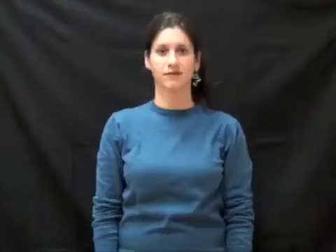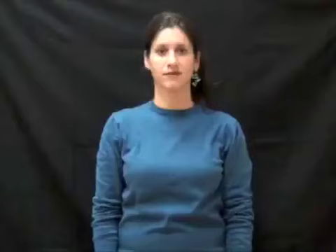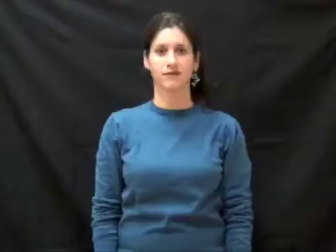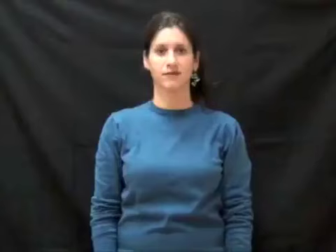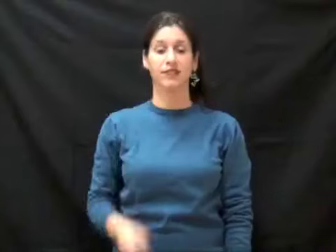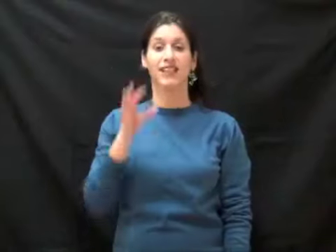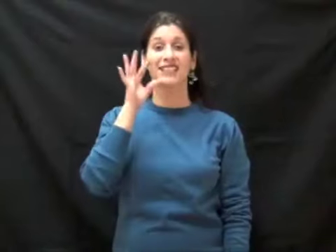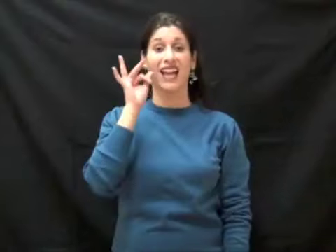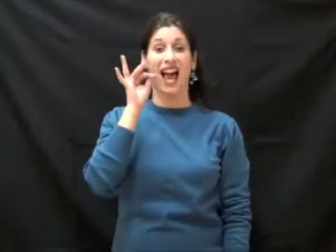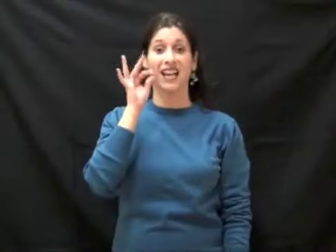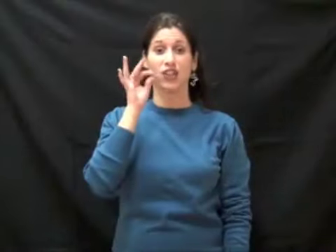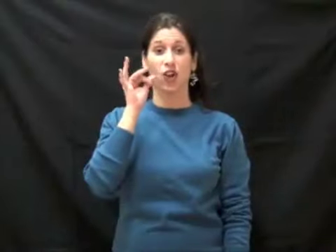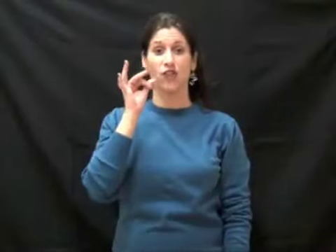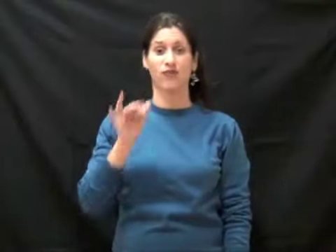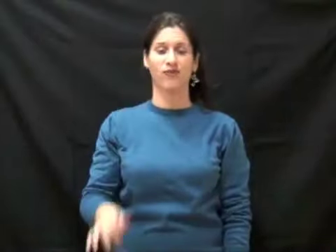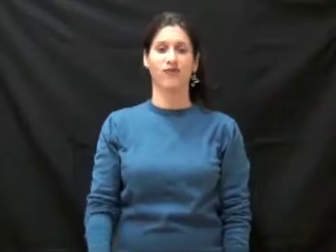Salerno